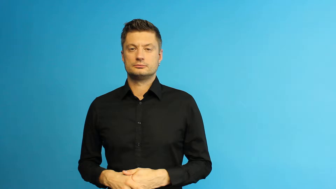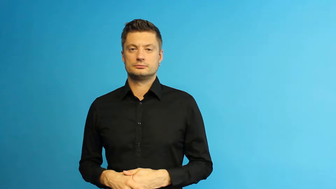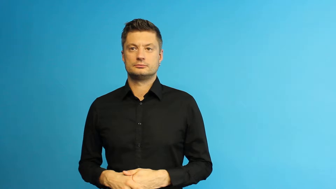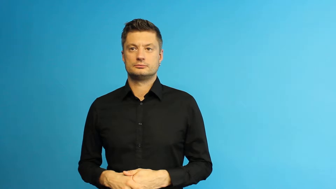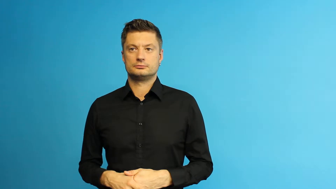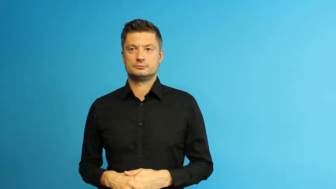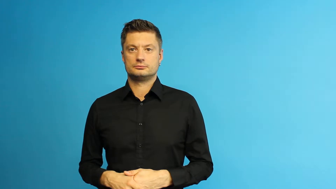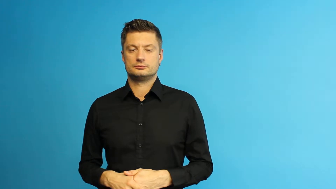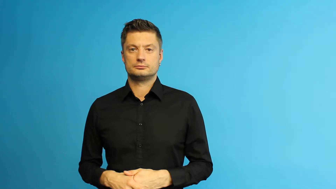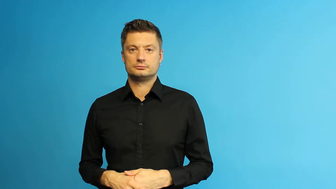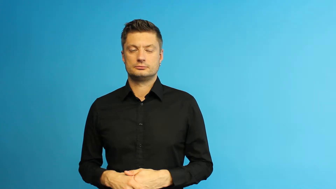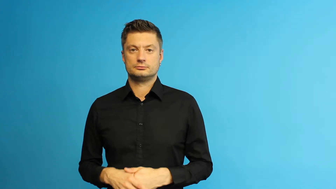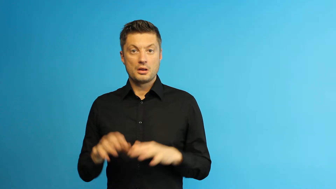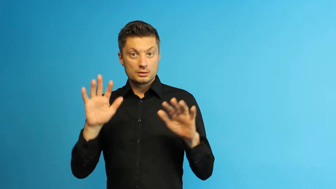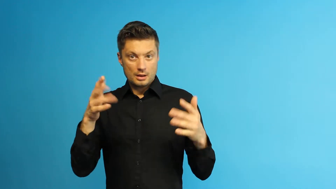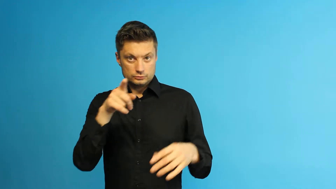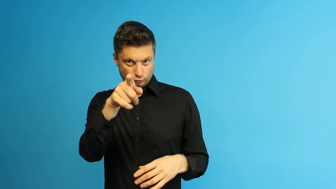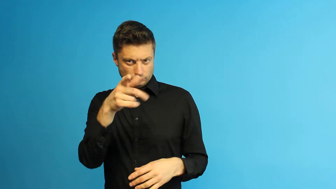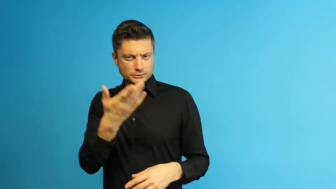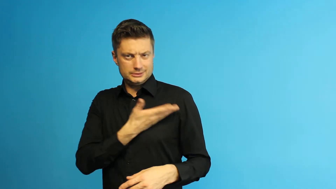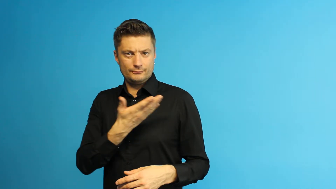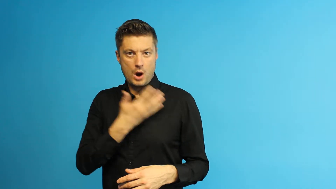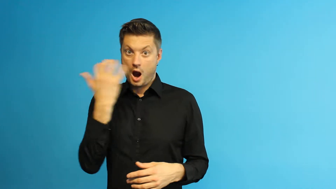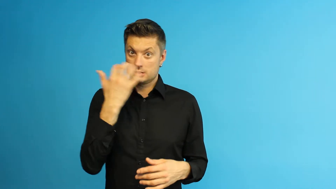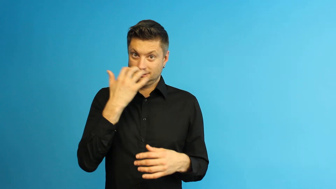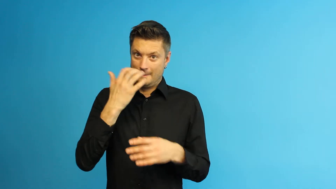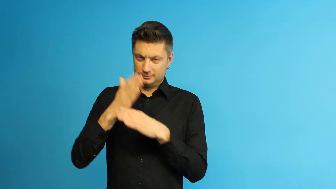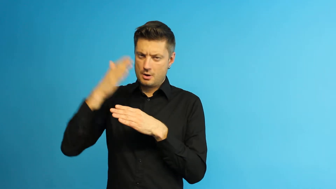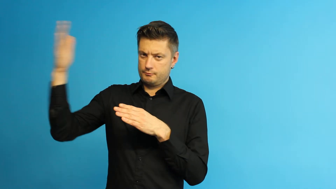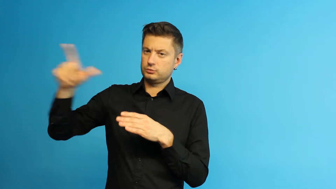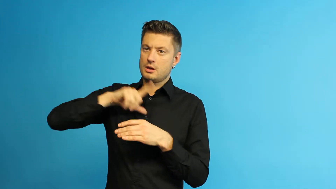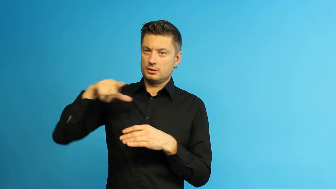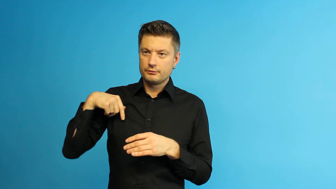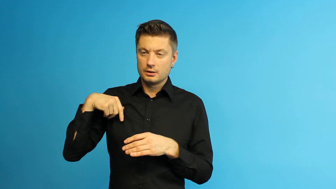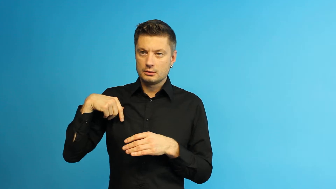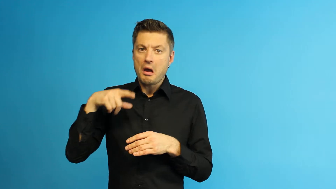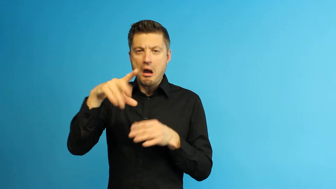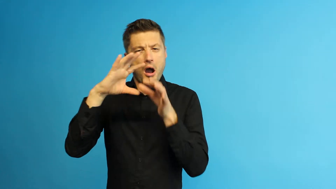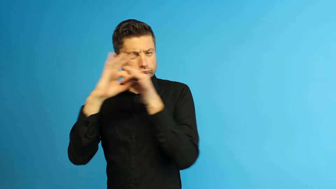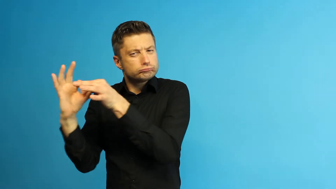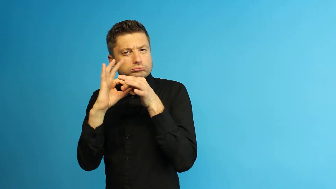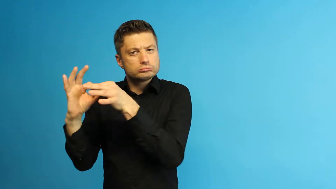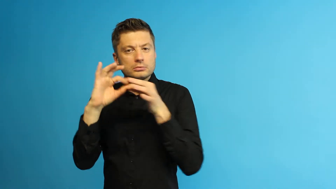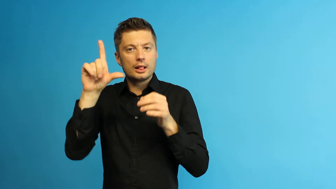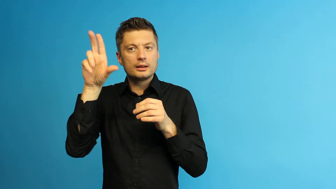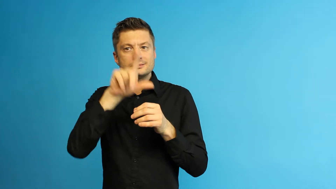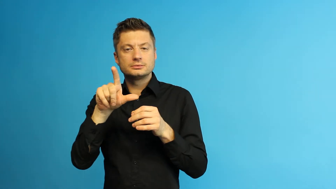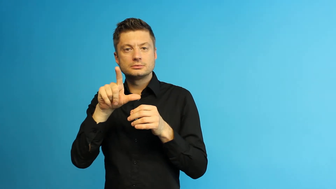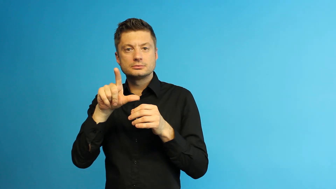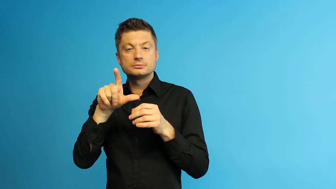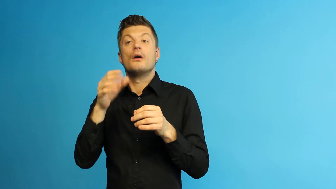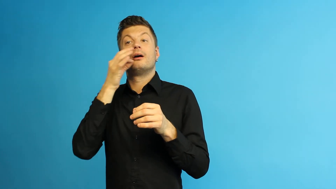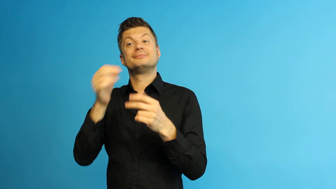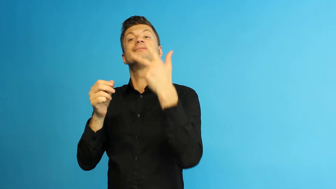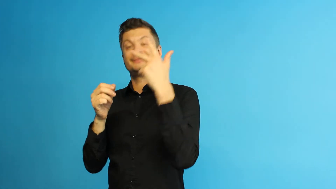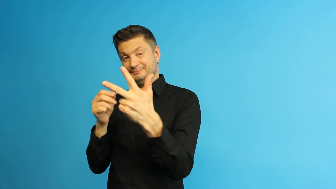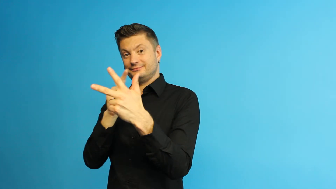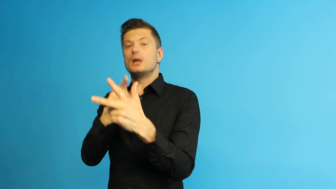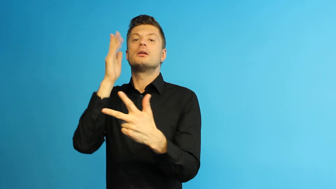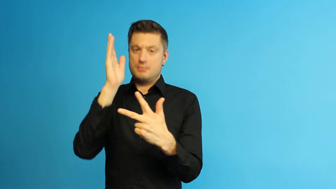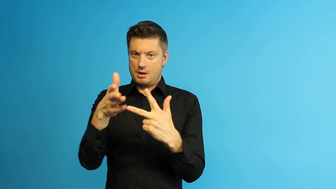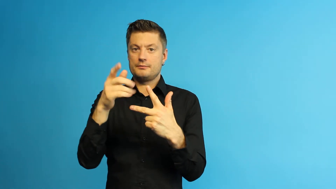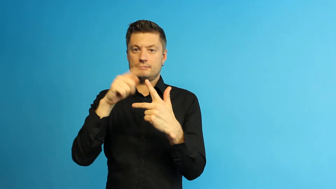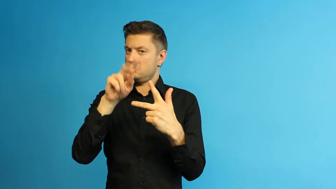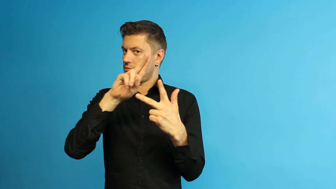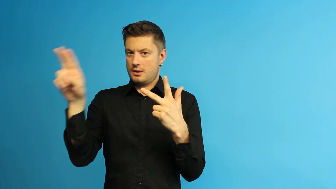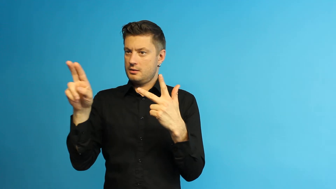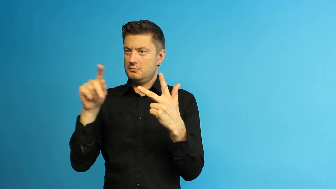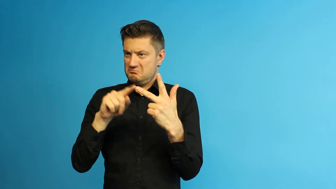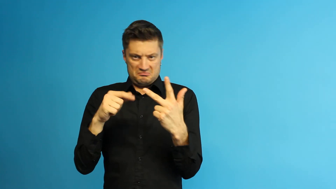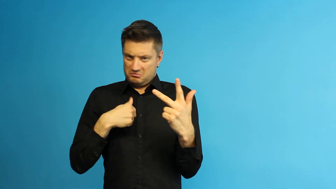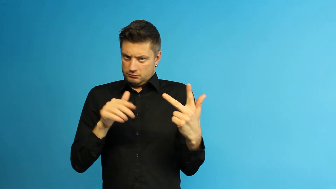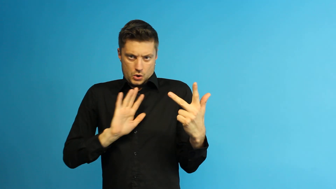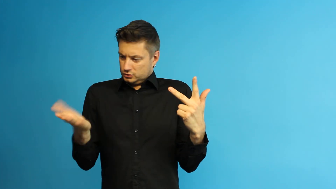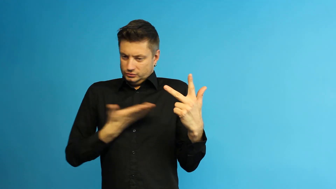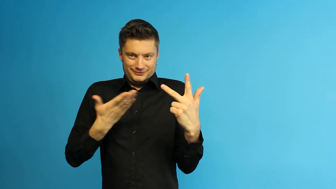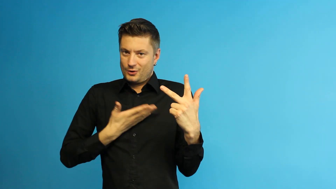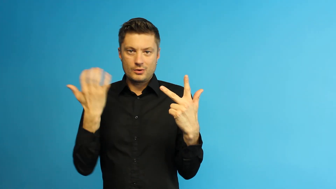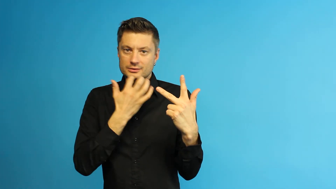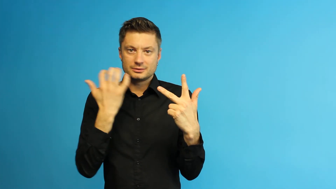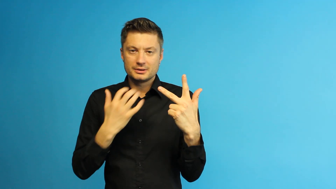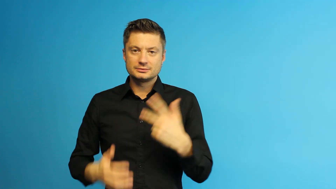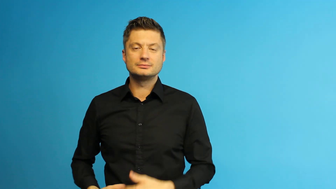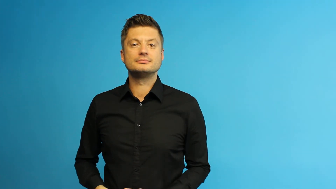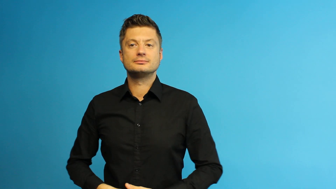Ja dzīvojat ārzemēs, vai uzturat saikni ar LNS?